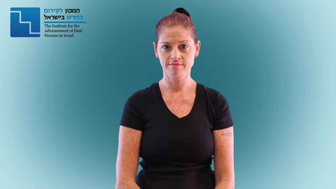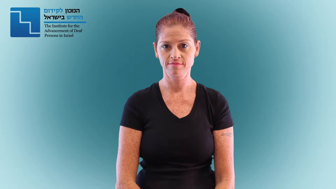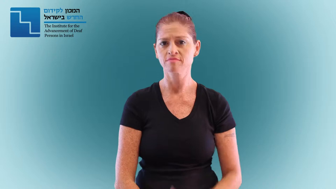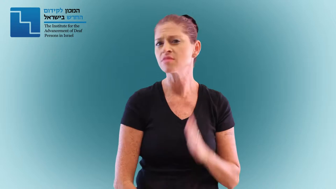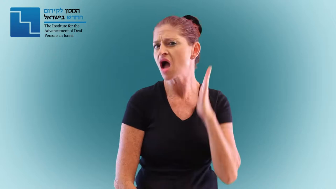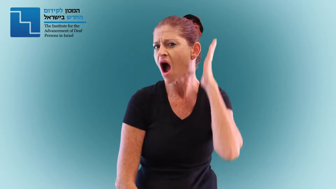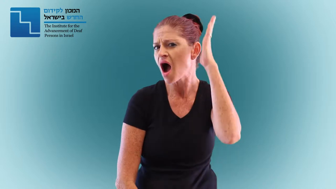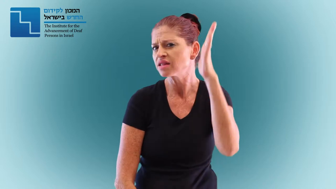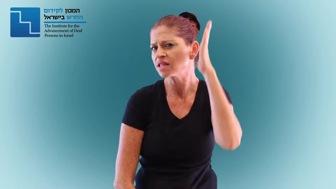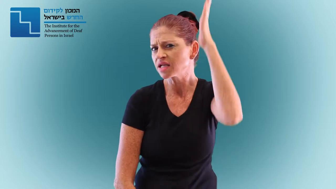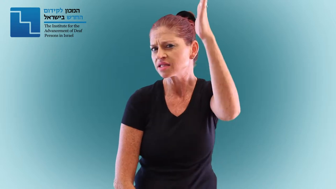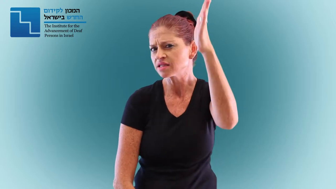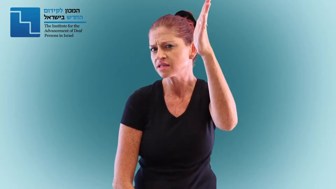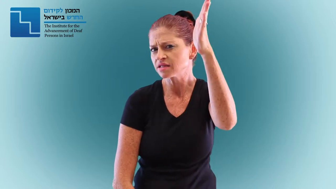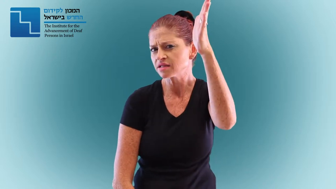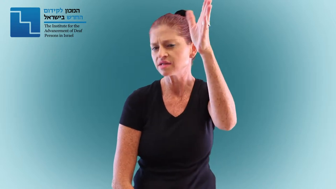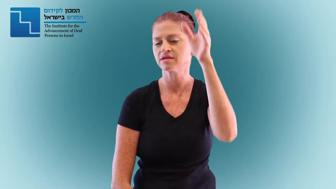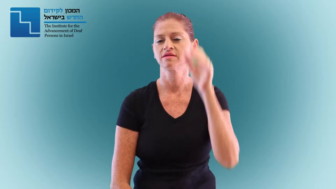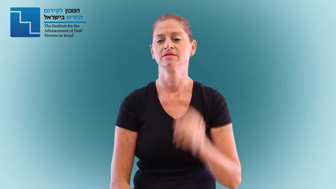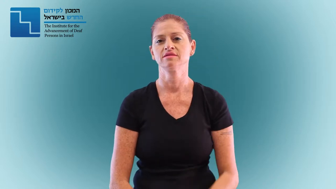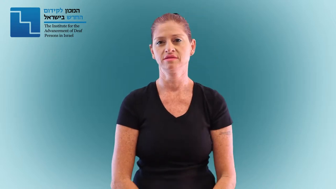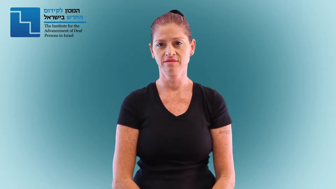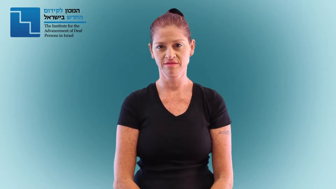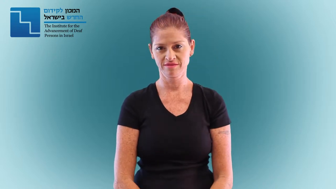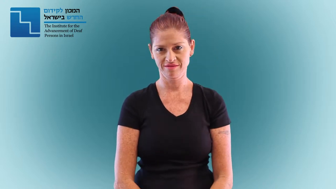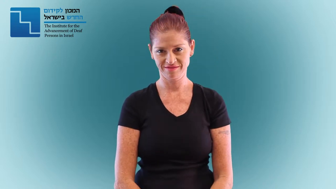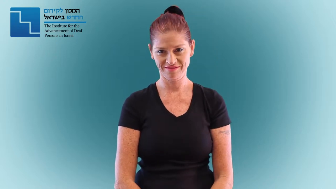עתיד